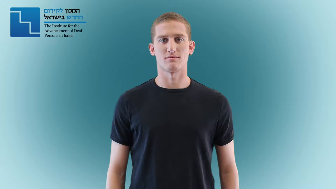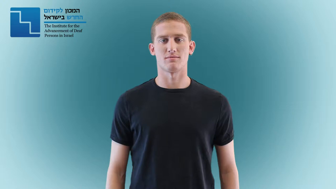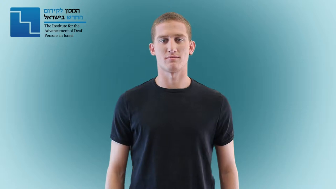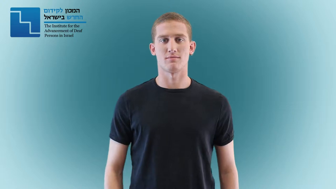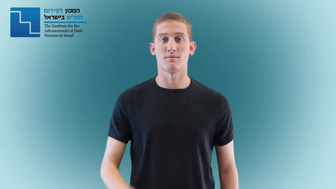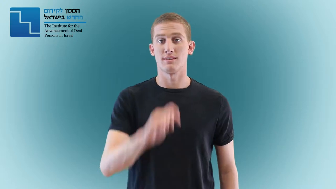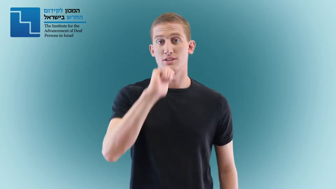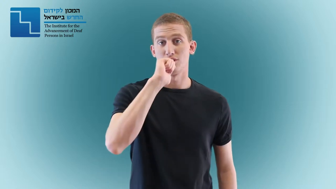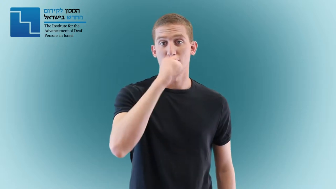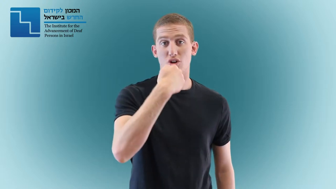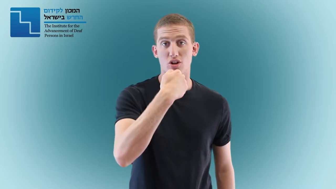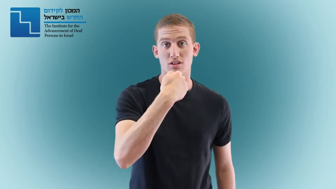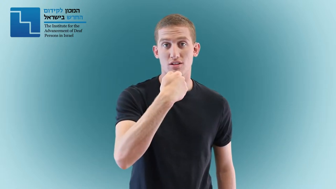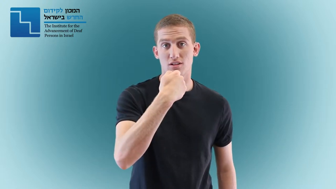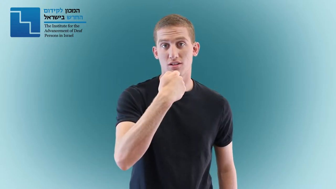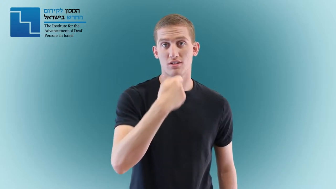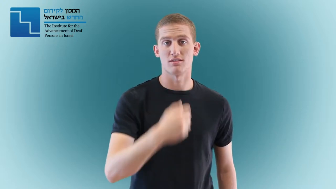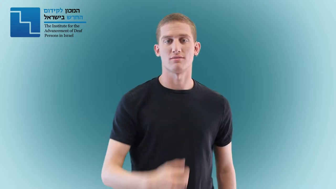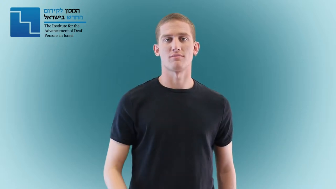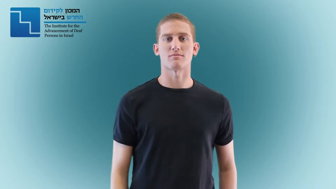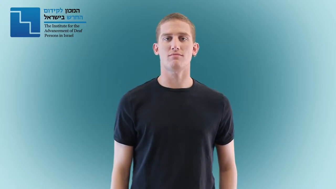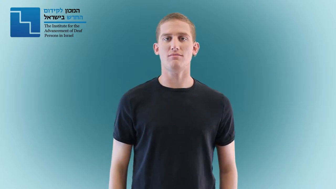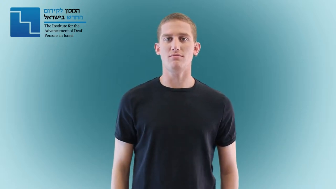סוד